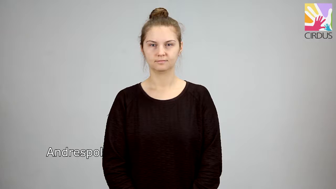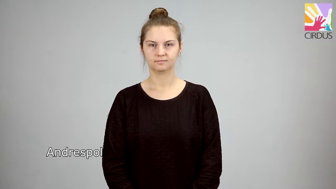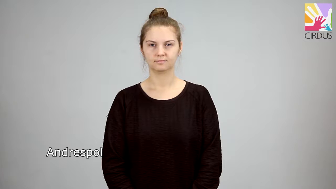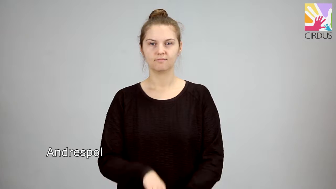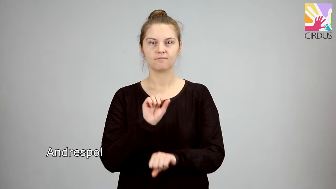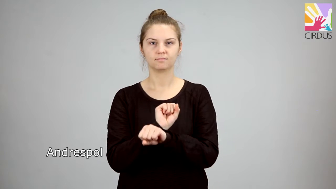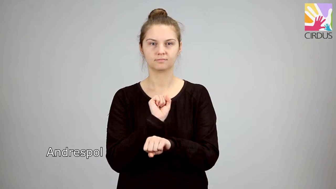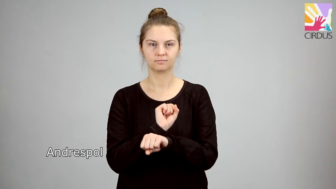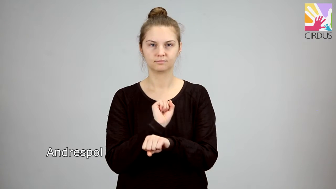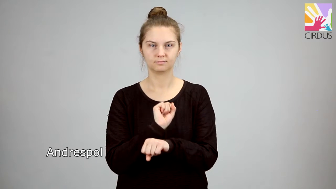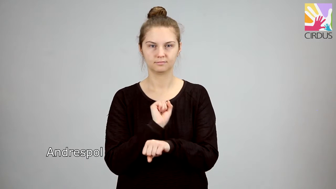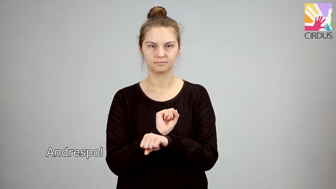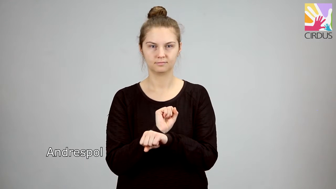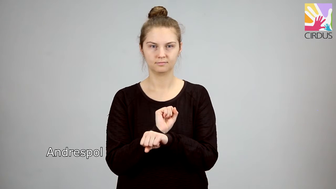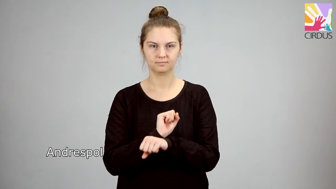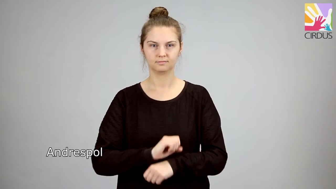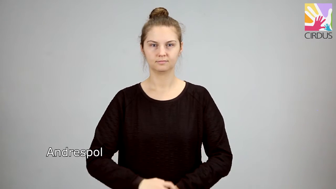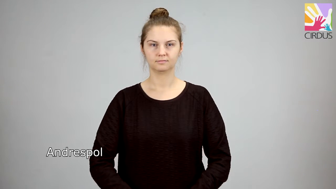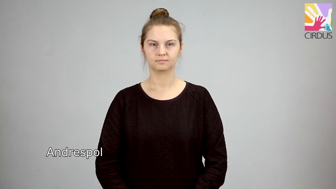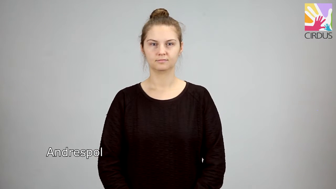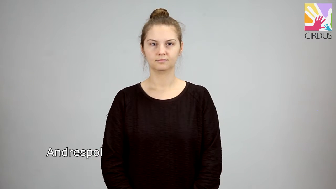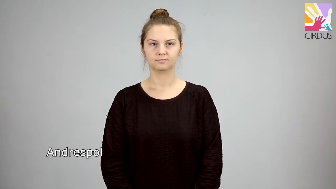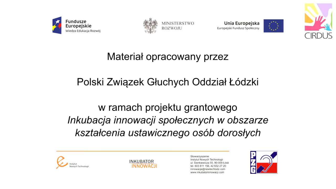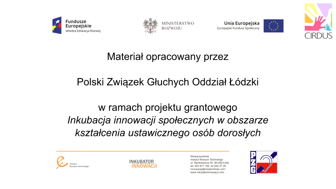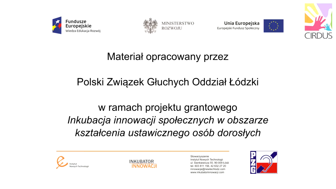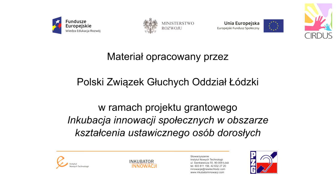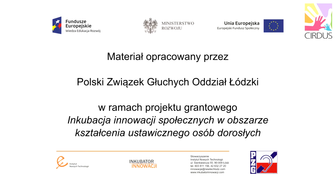Andrespol